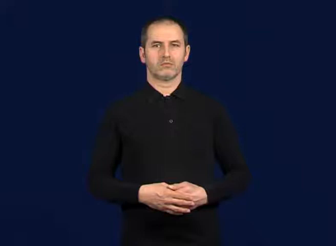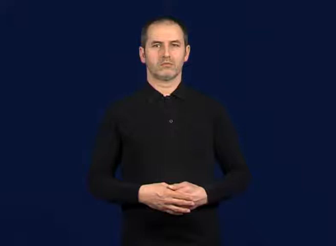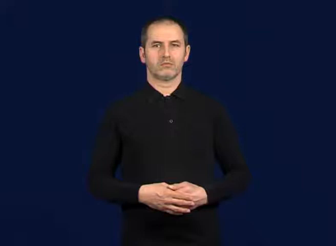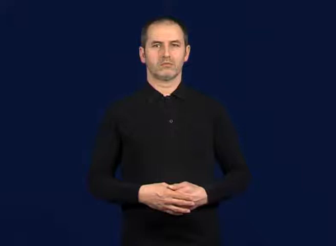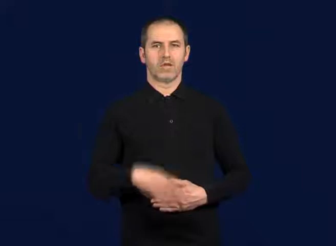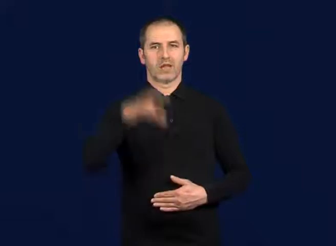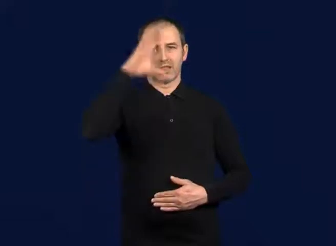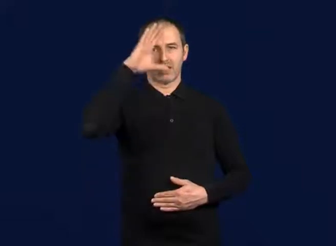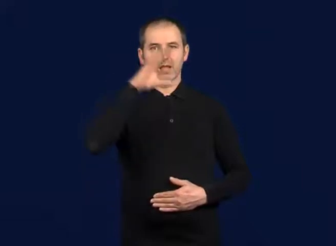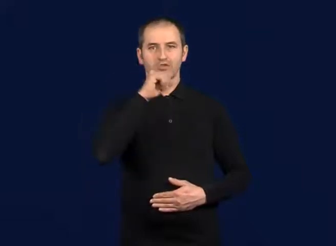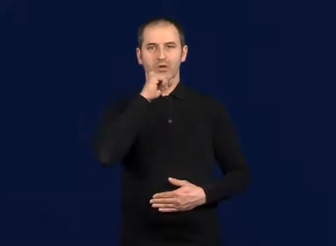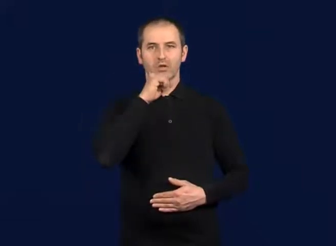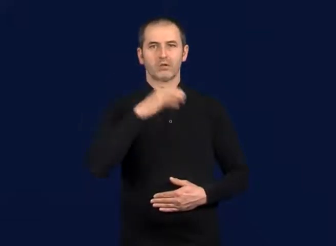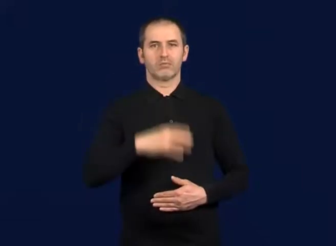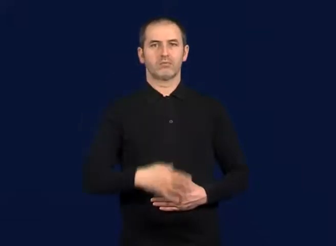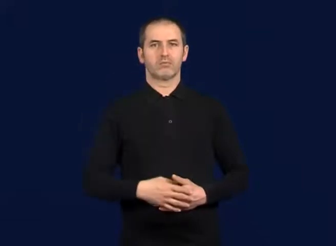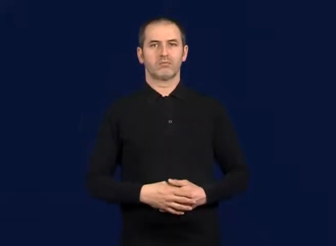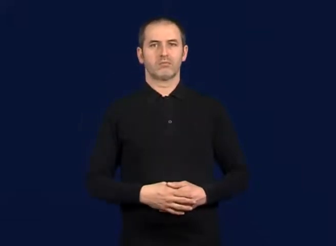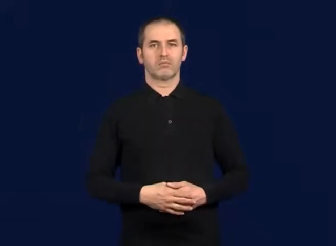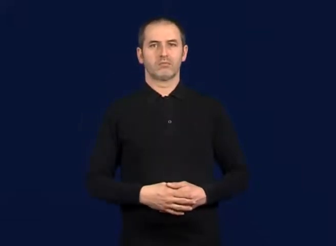dědeček